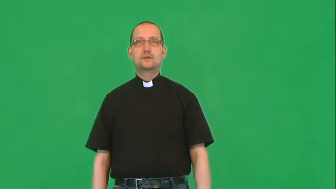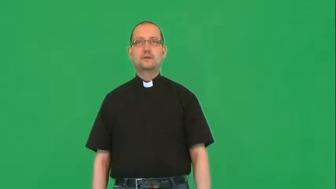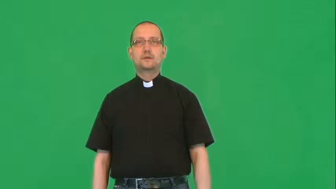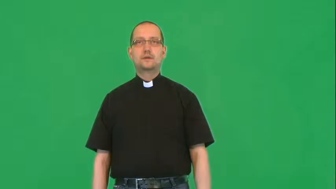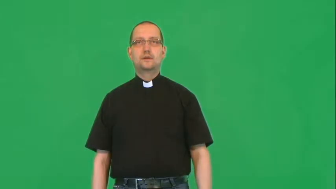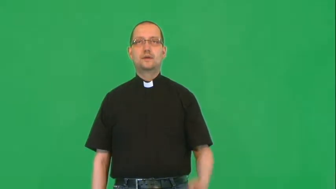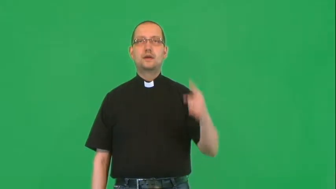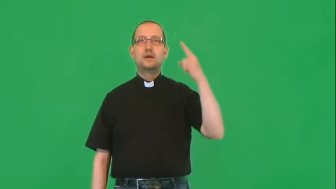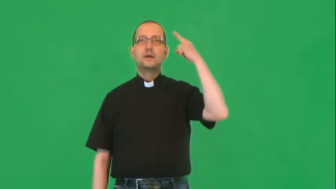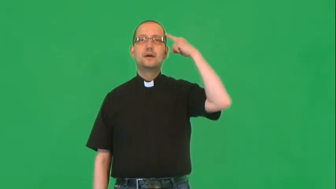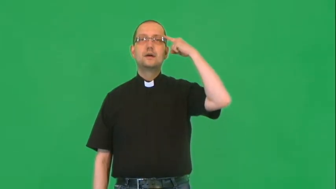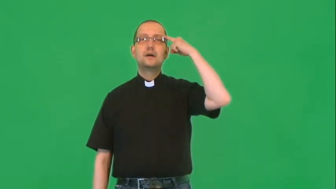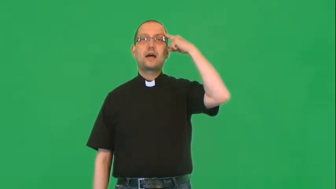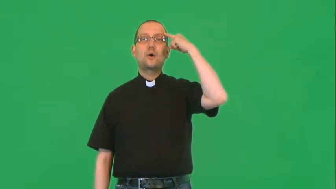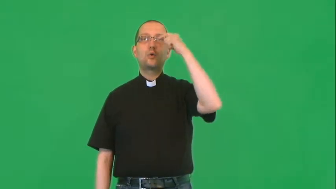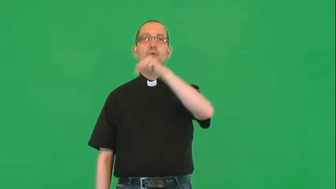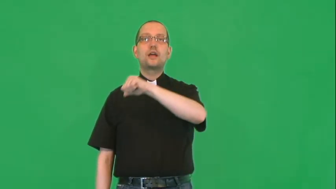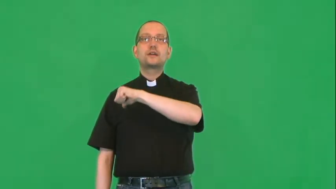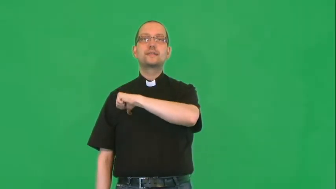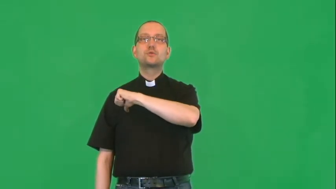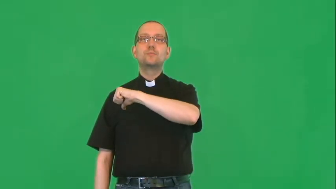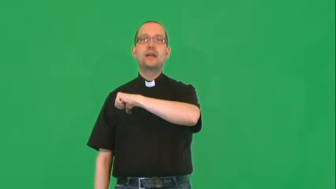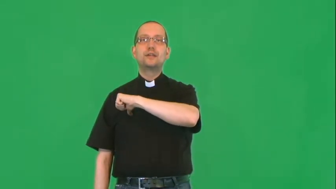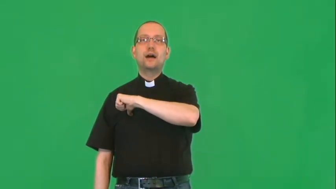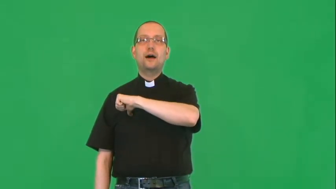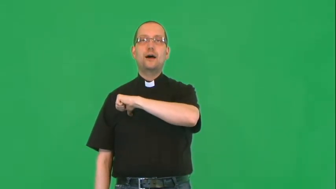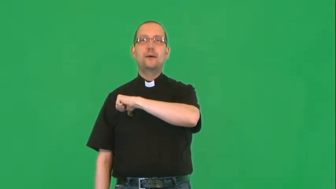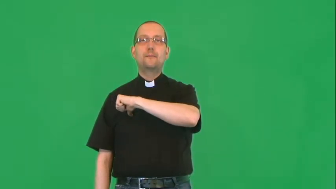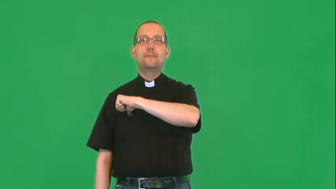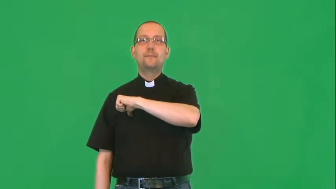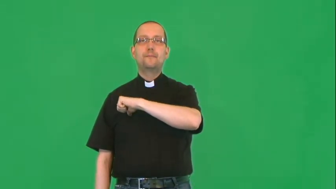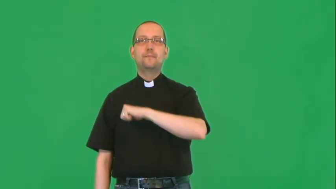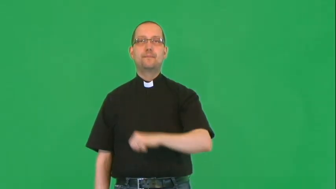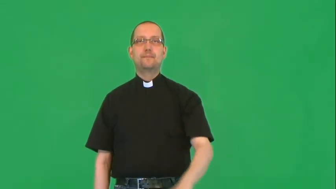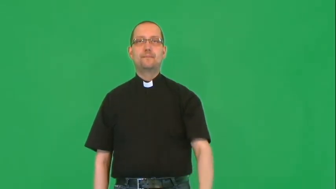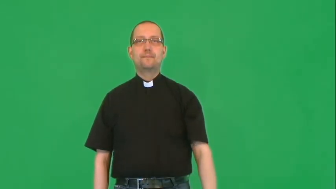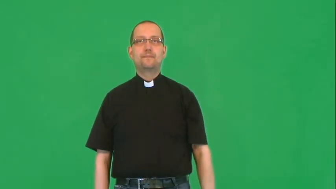rachunek sumienia